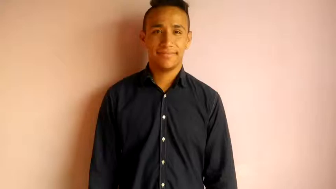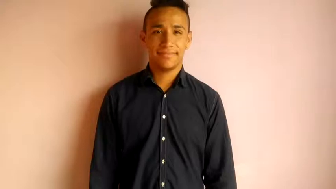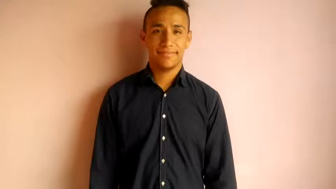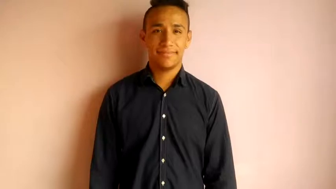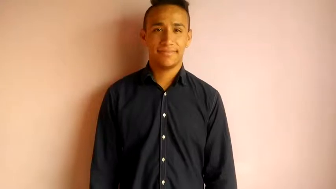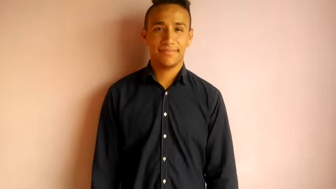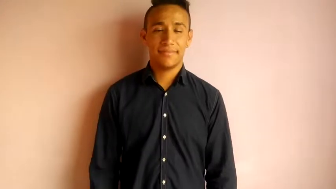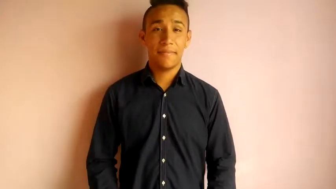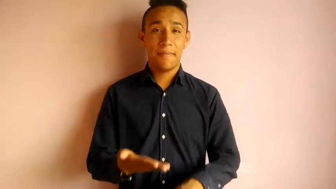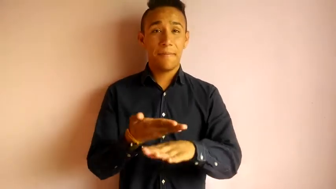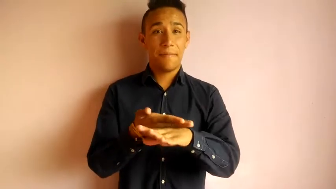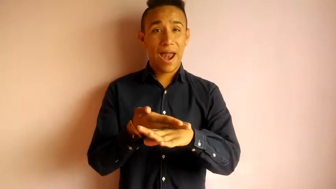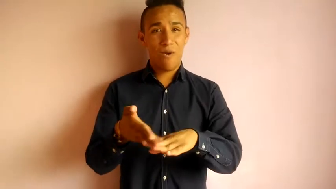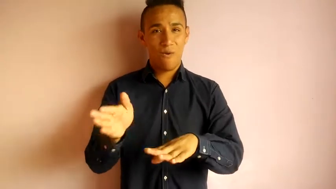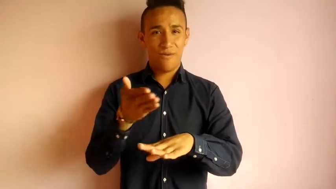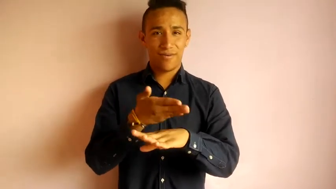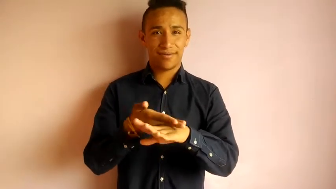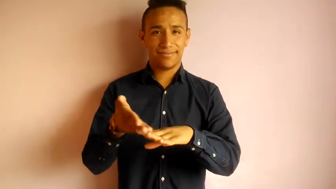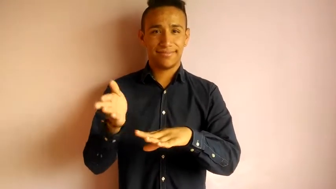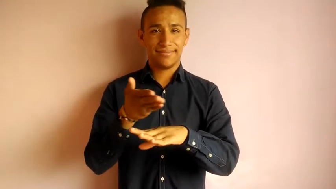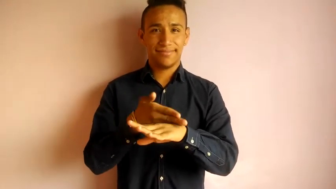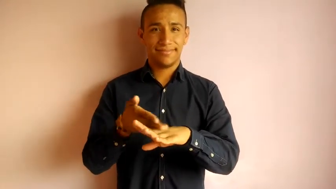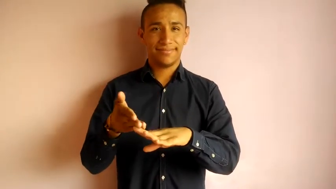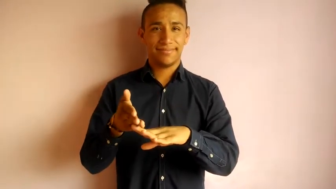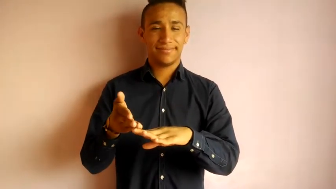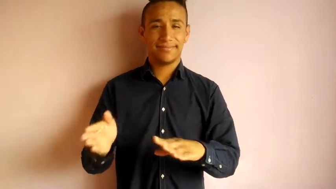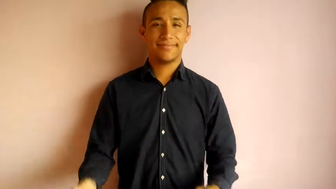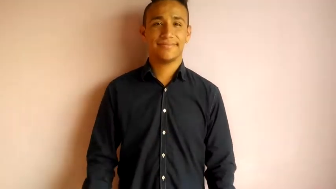blanco